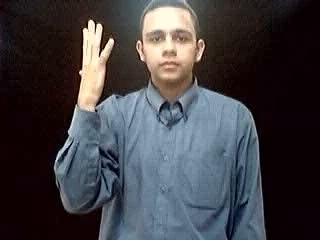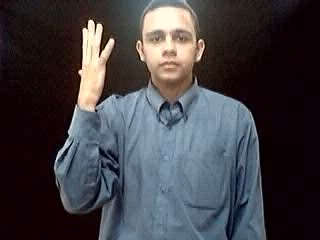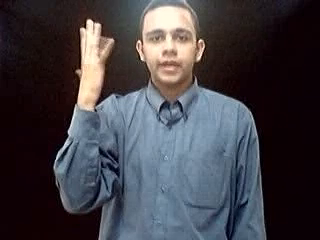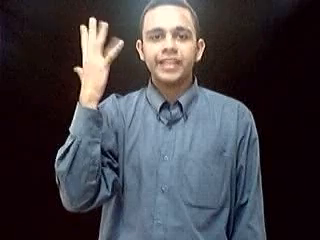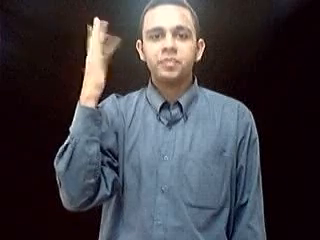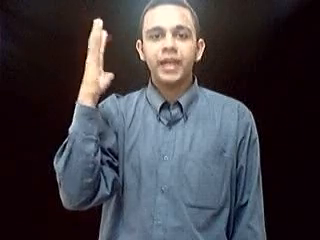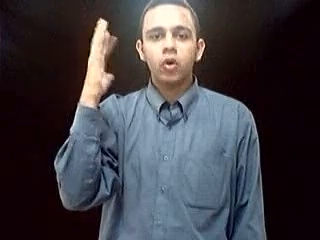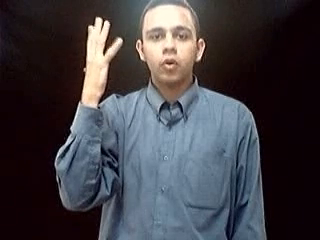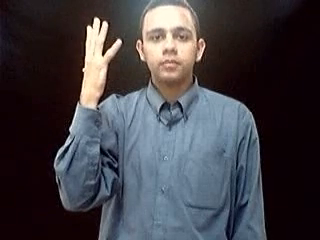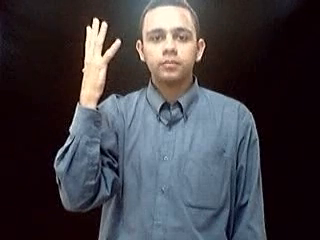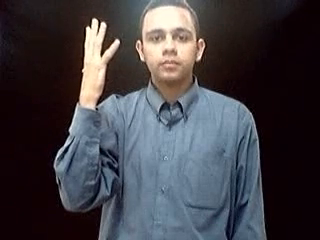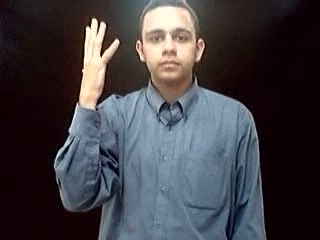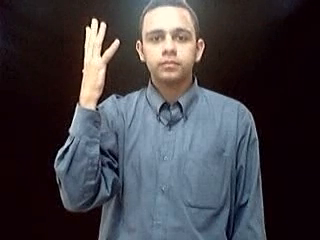espelho